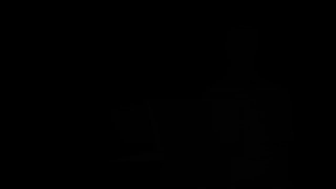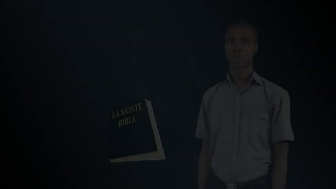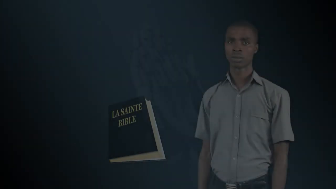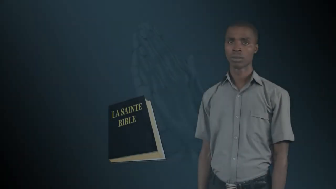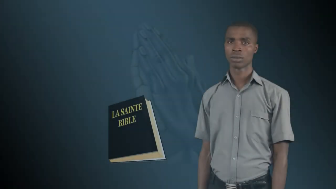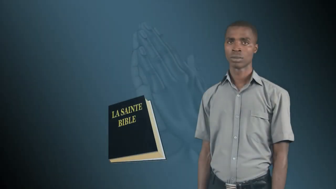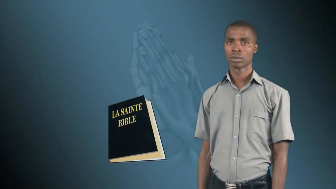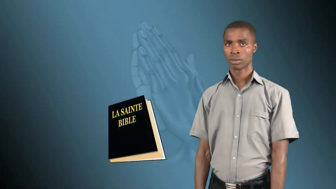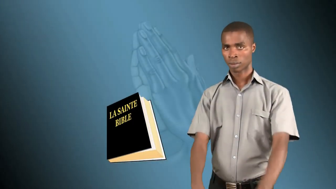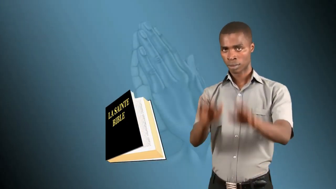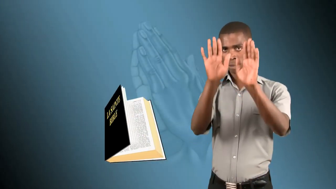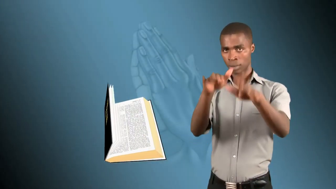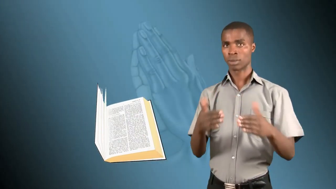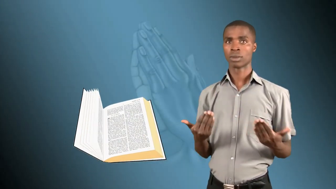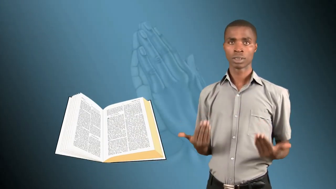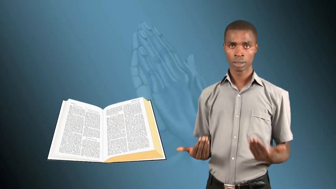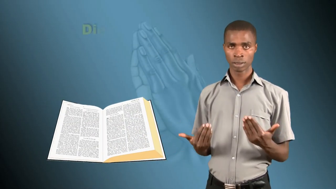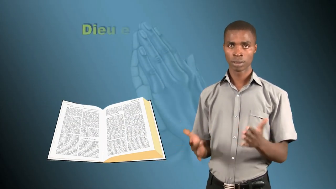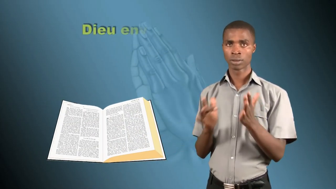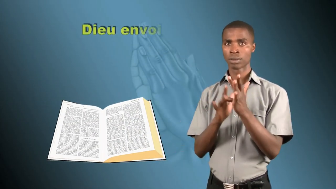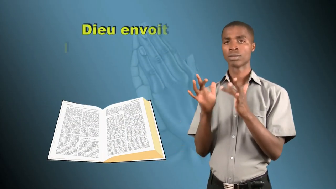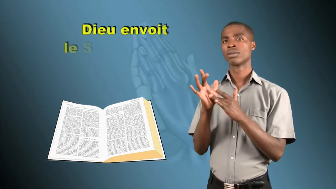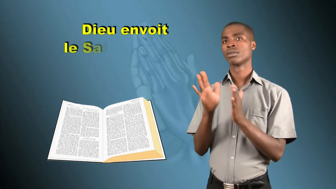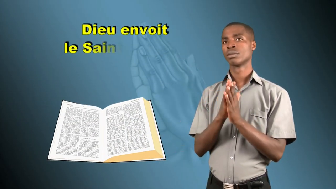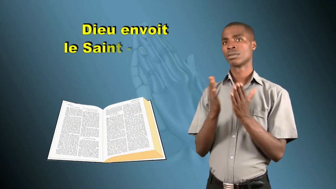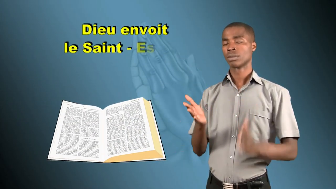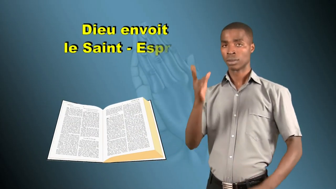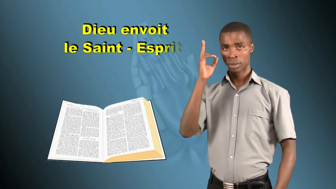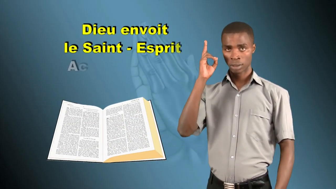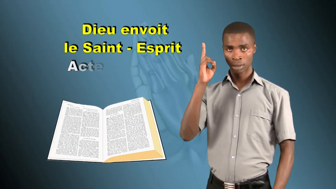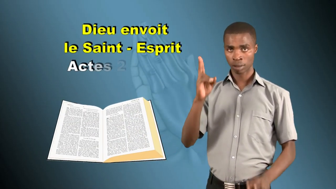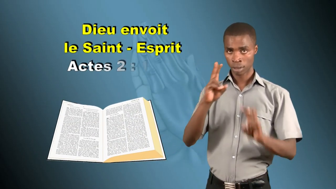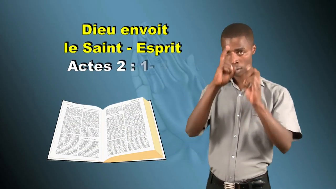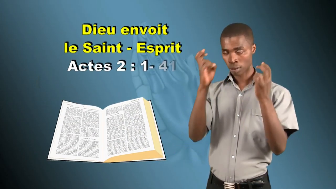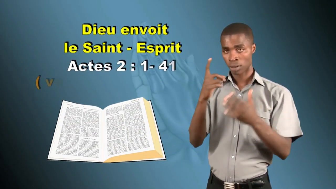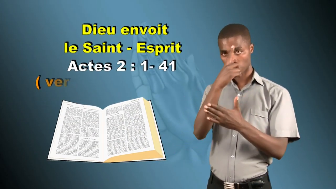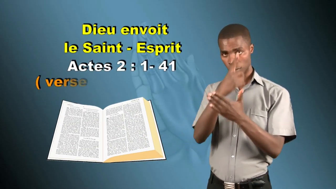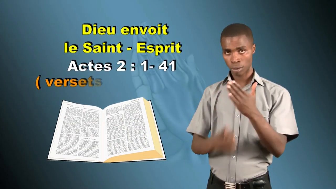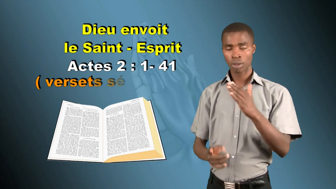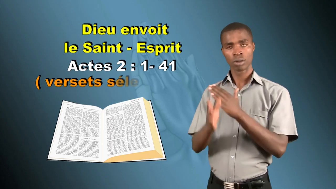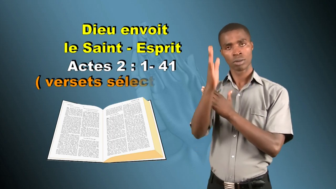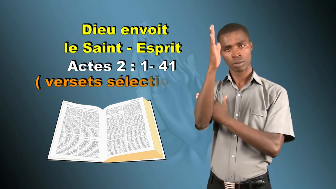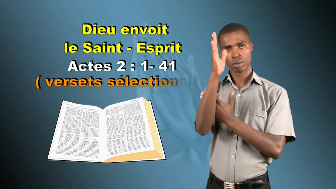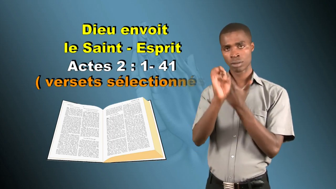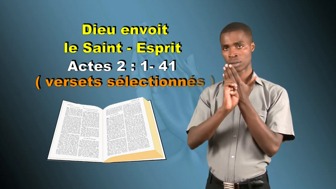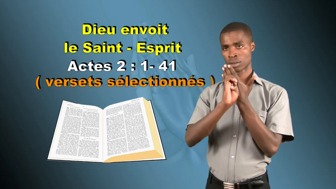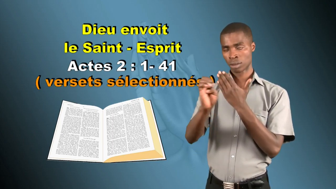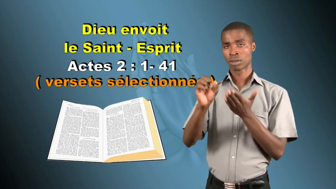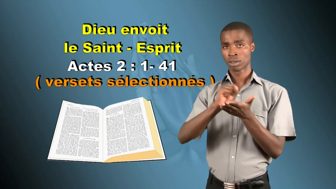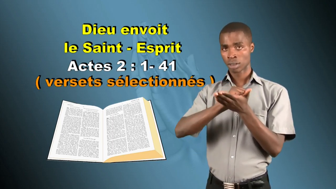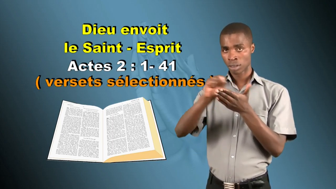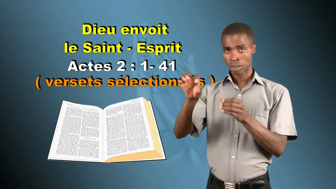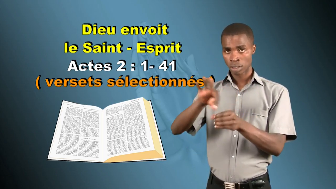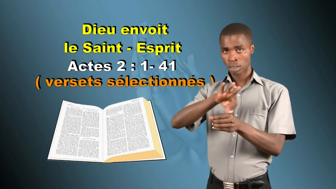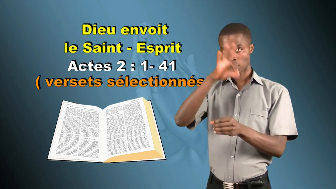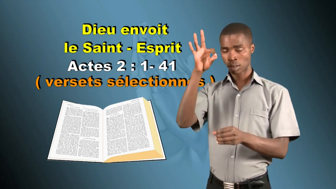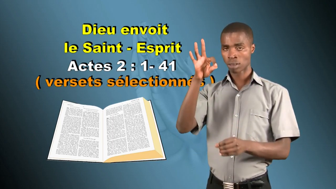Dieu envoie le Saint-Esprit